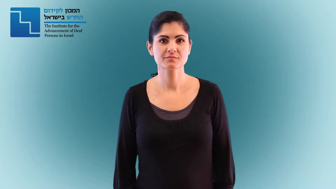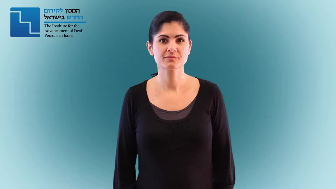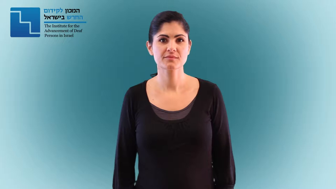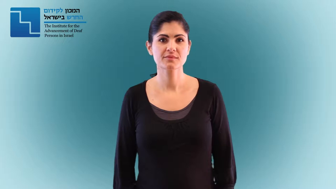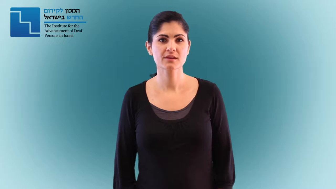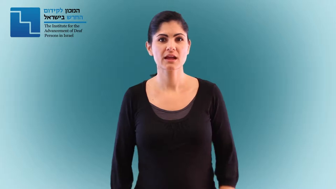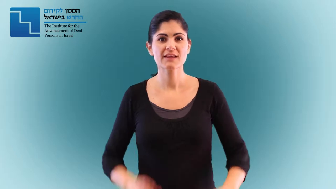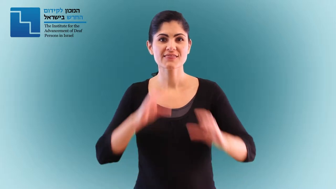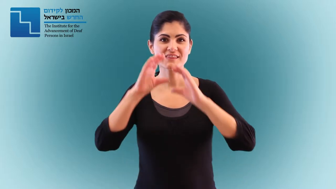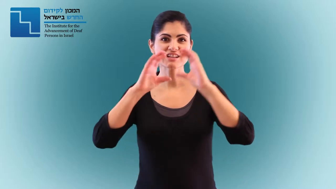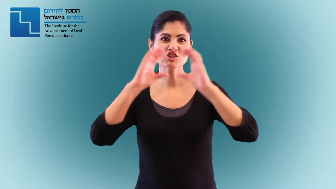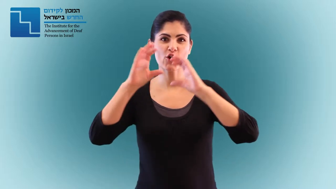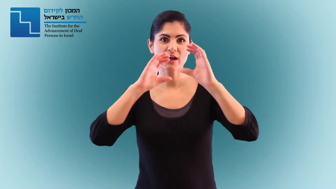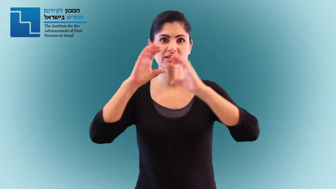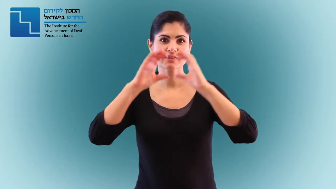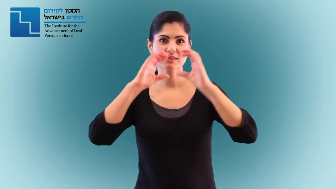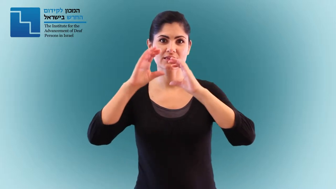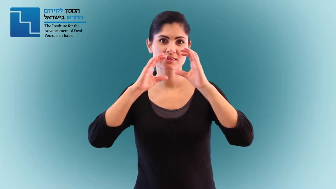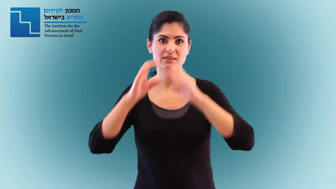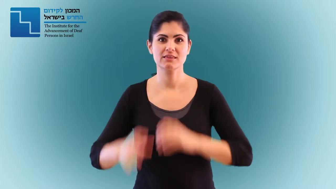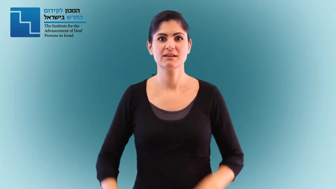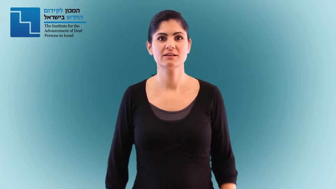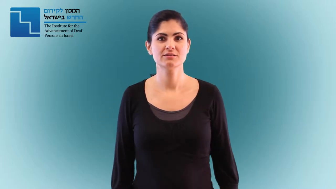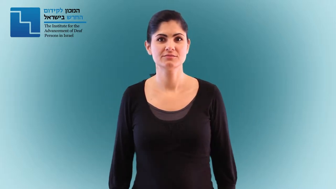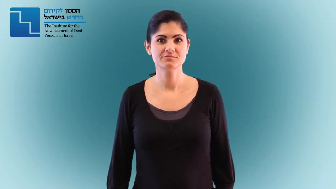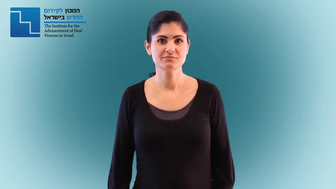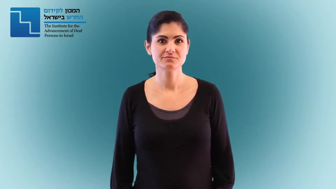תקשורת